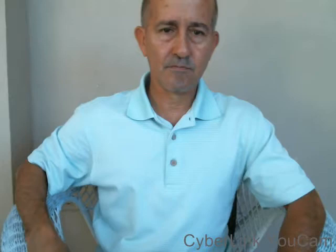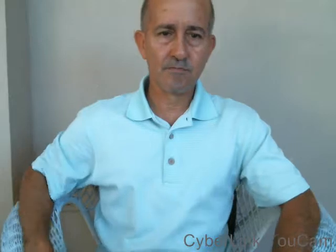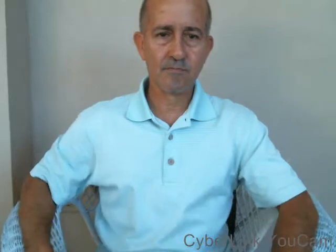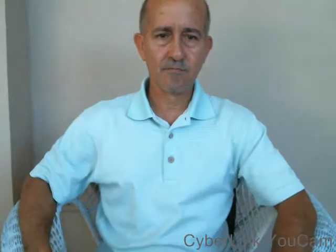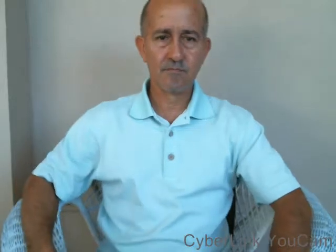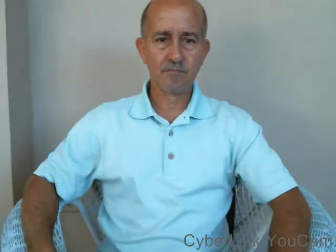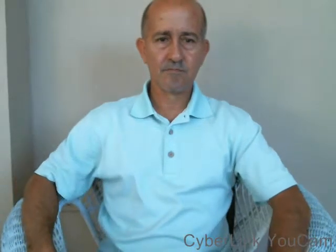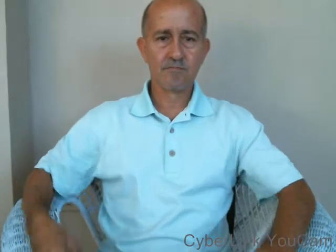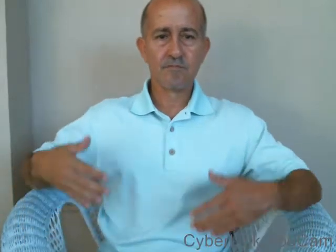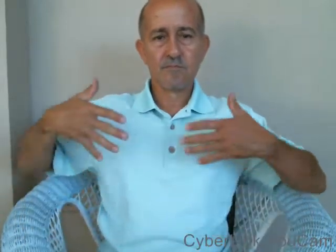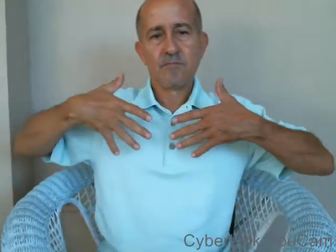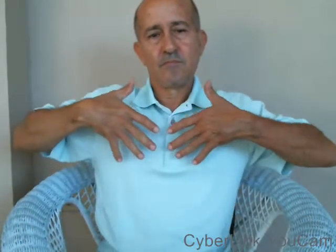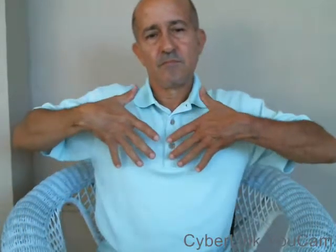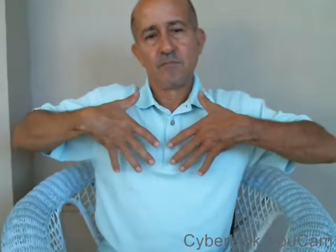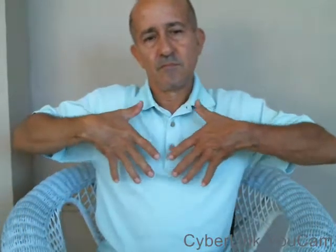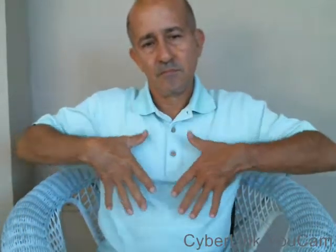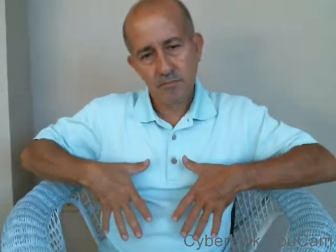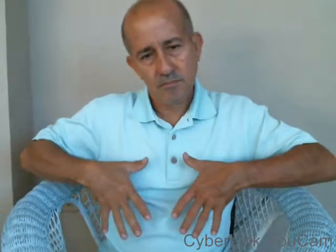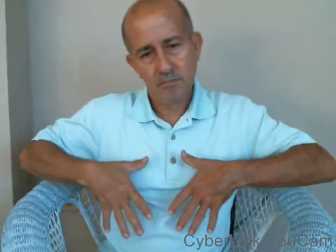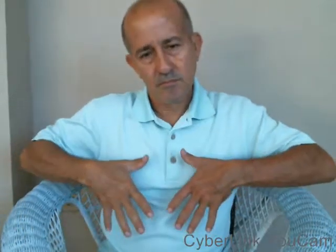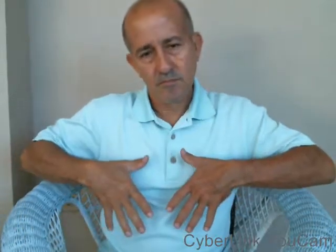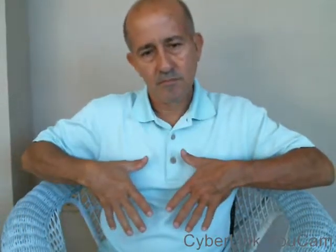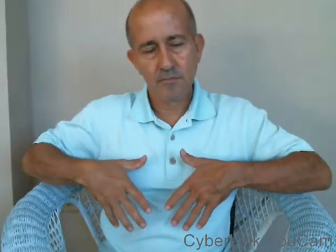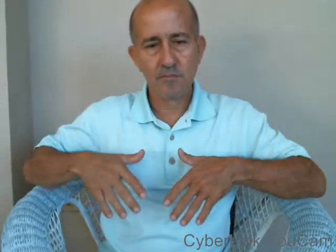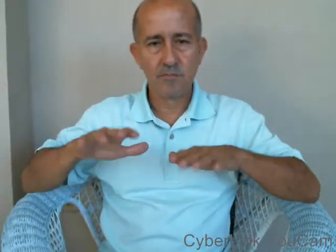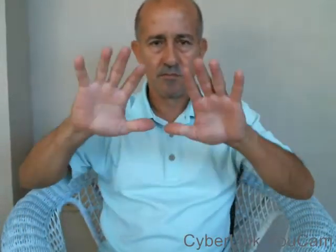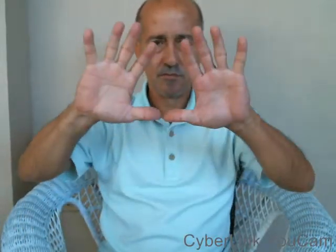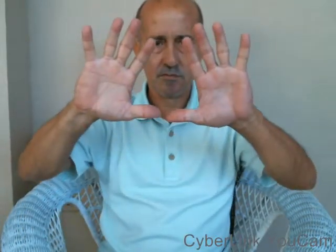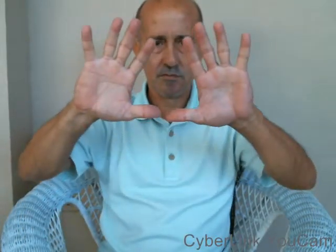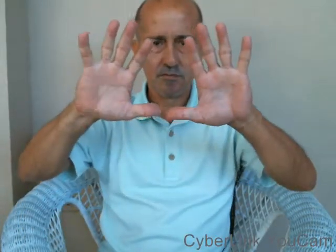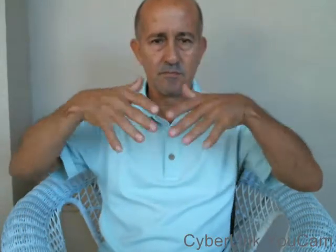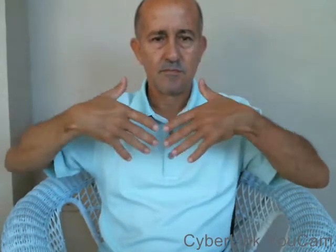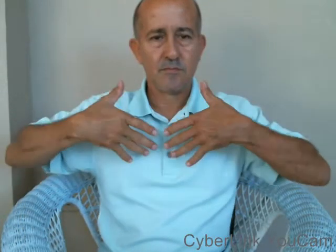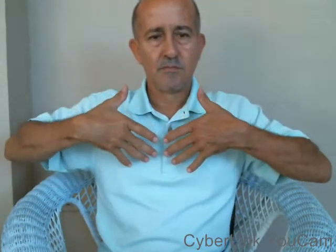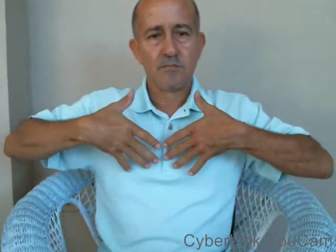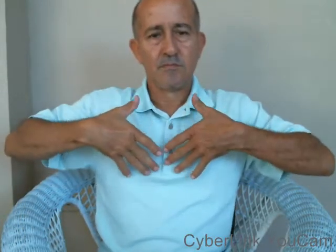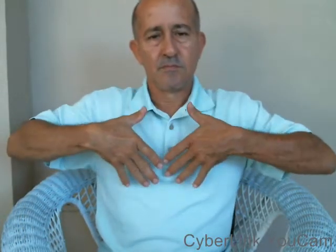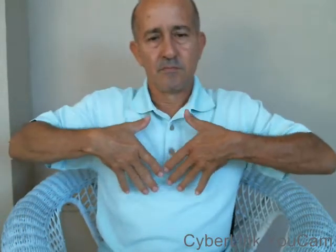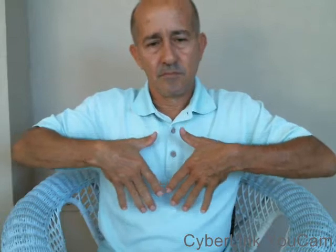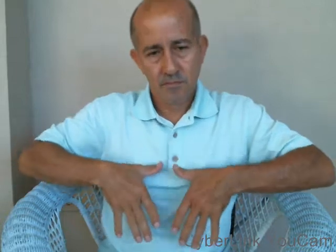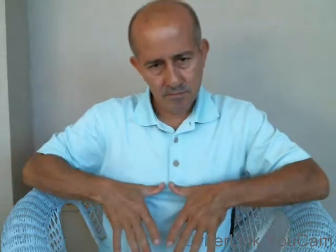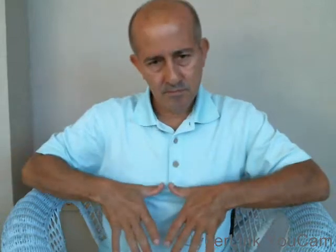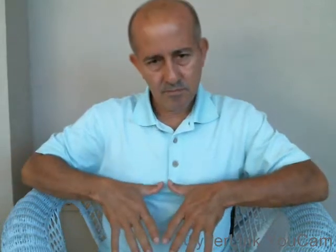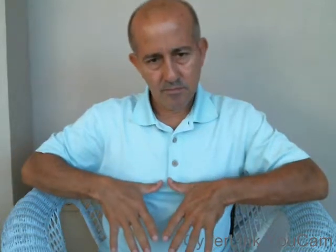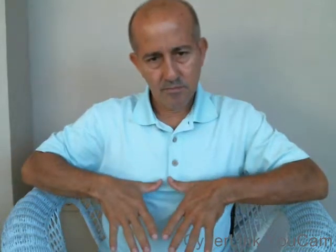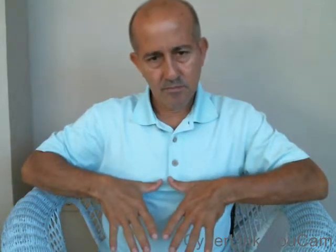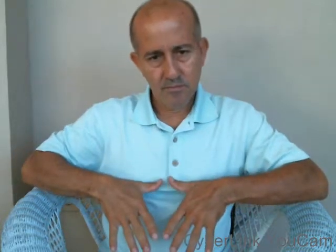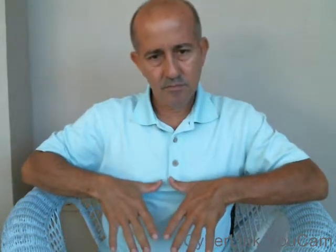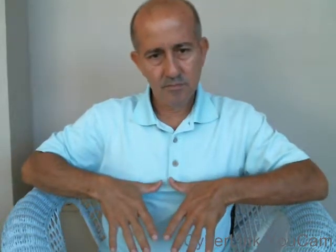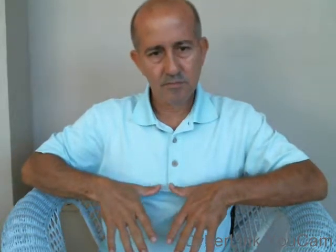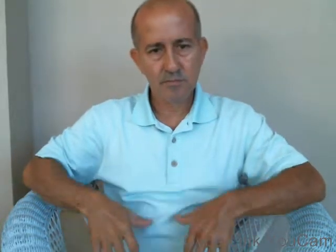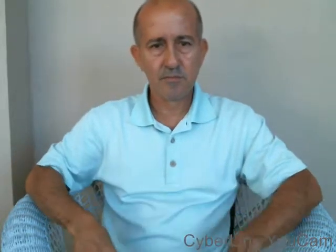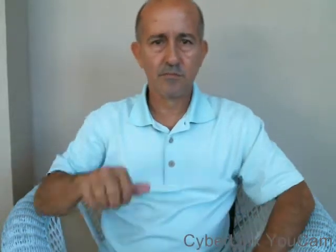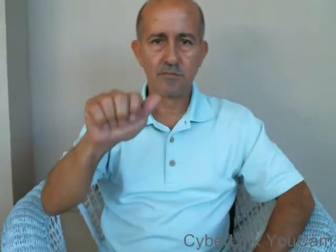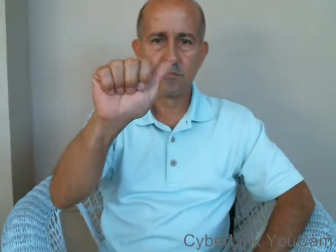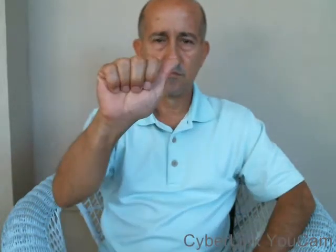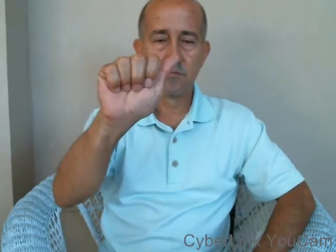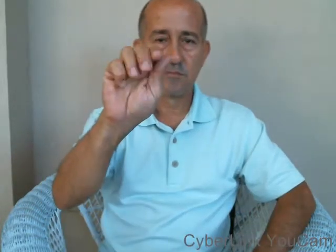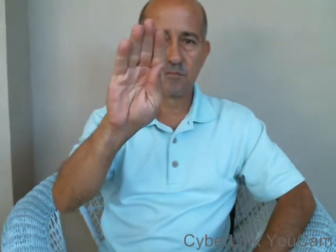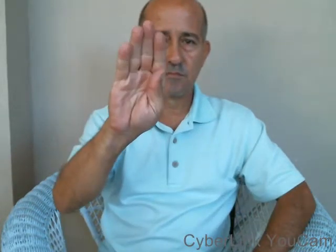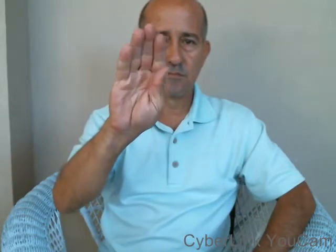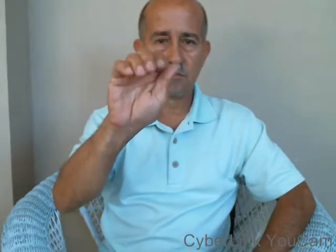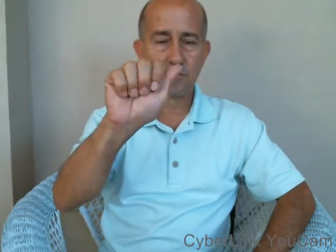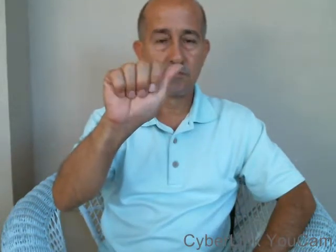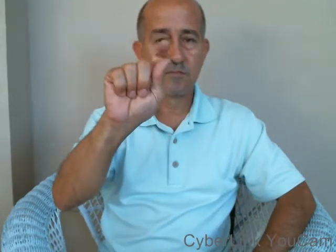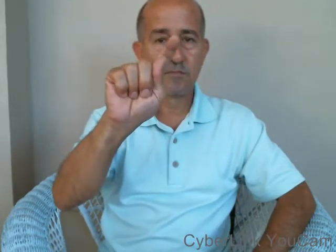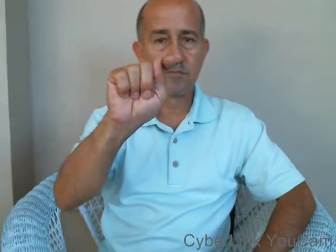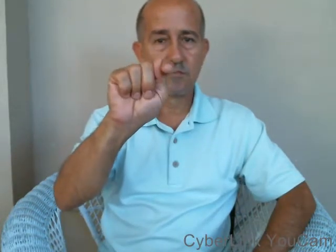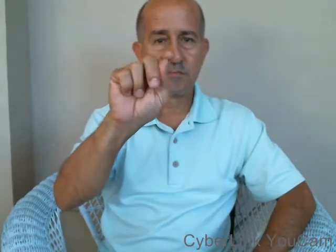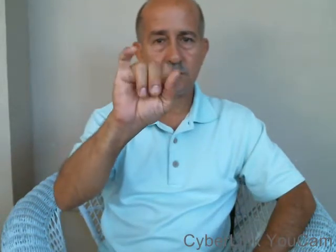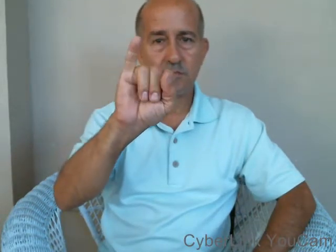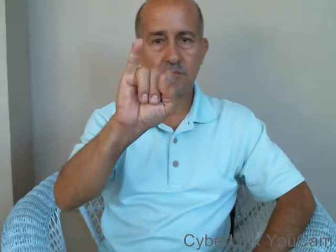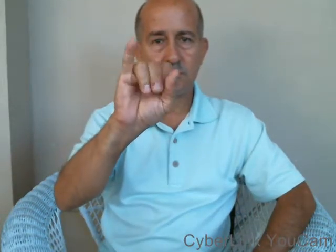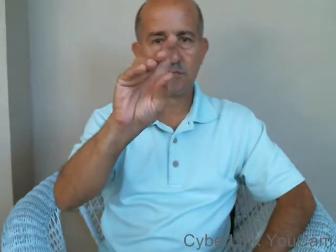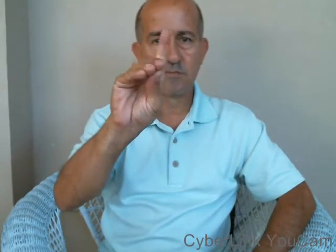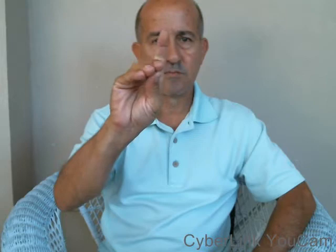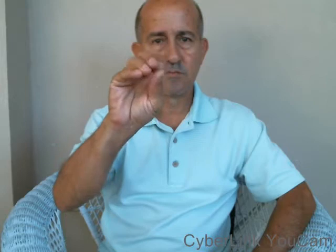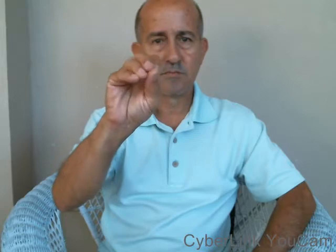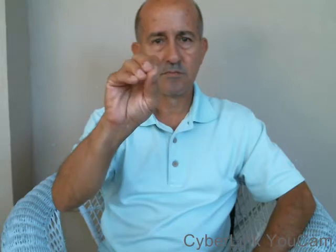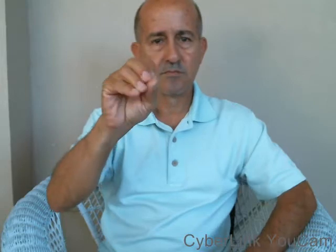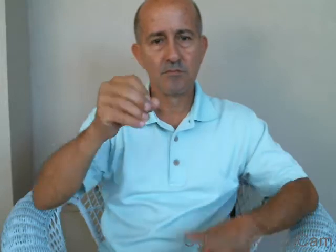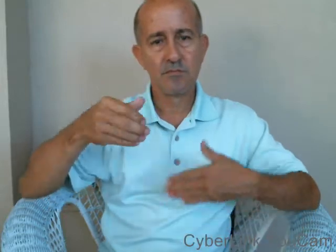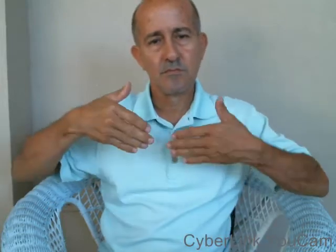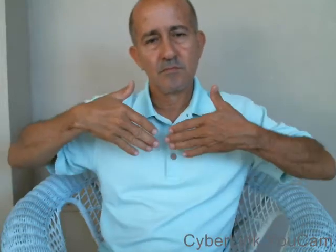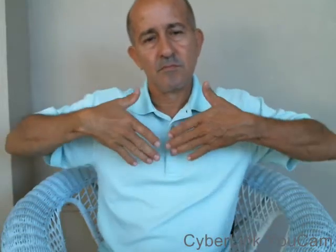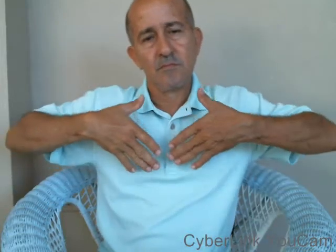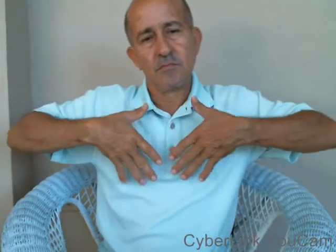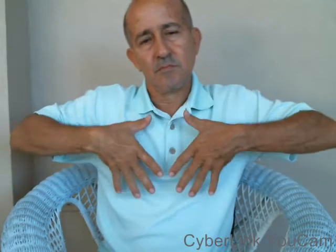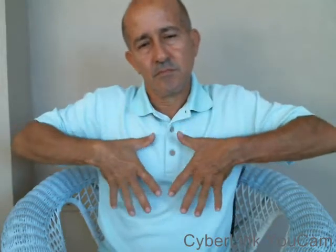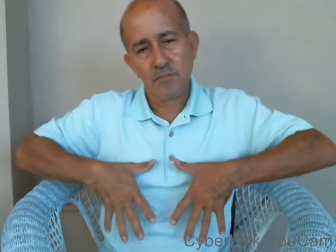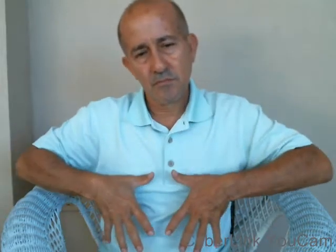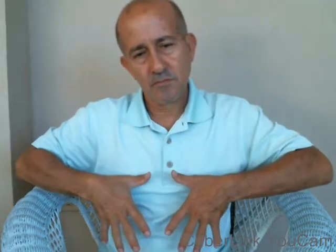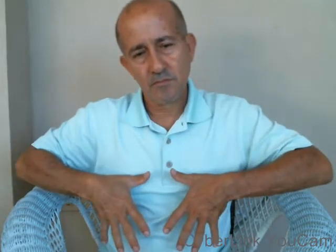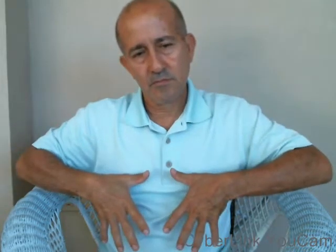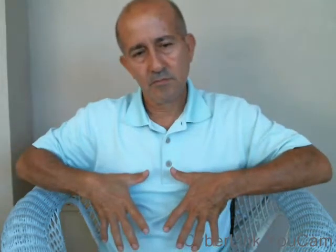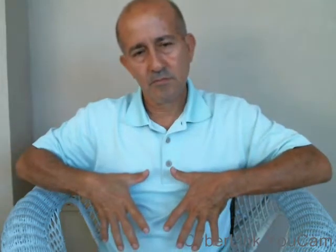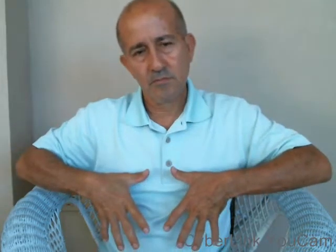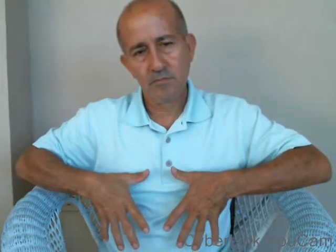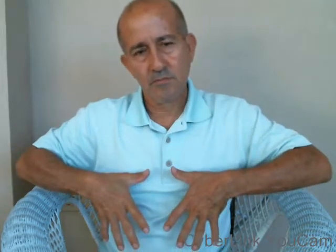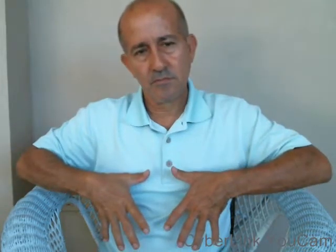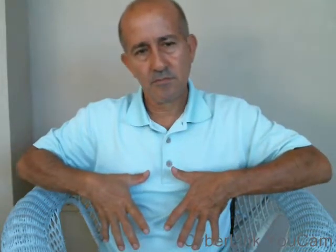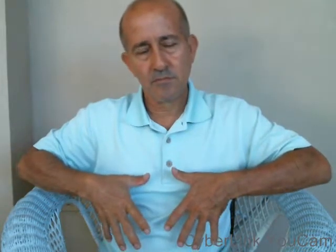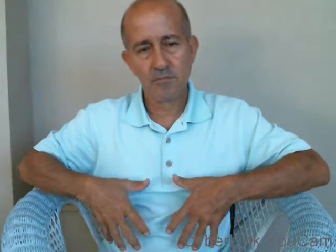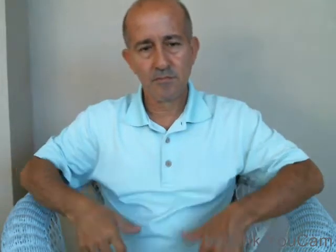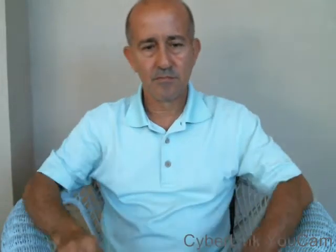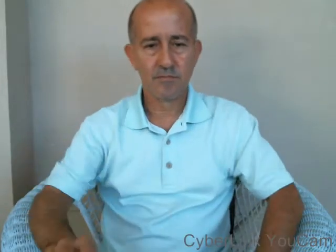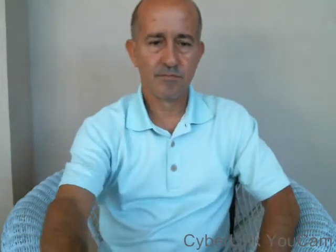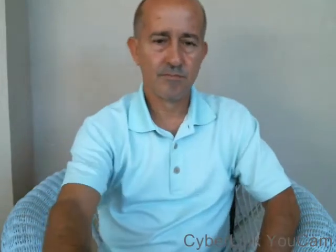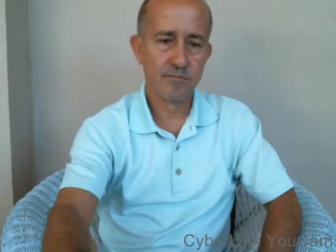abatido